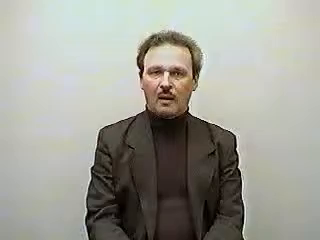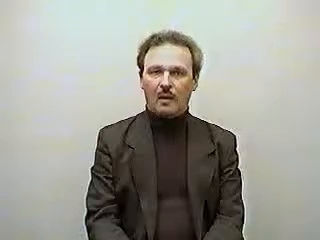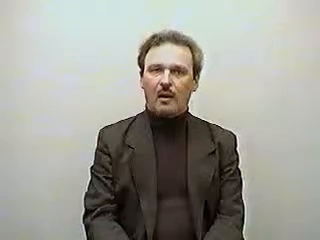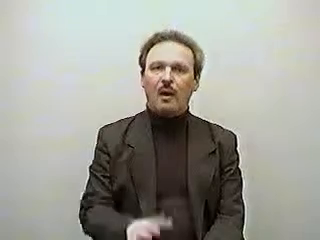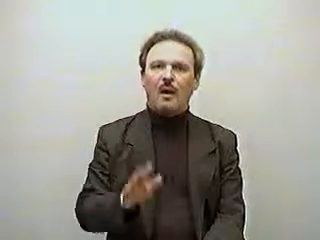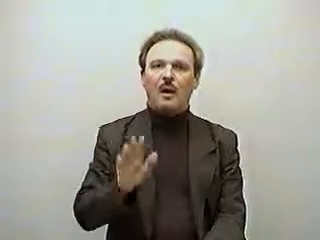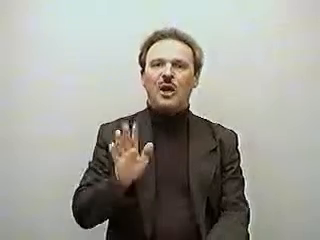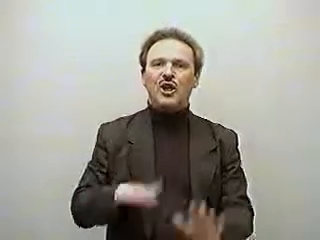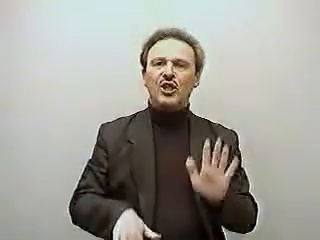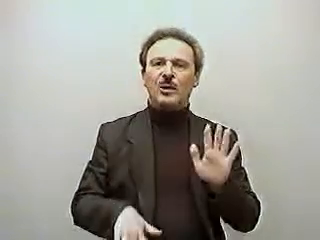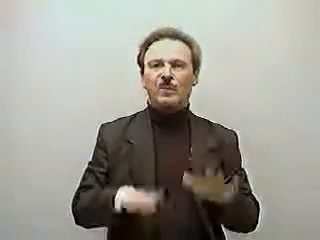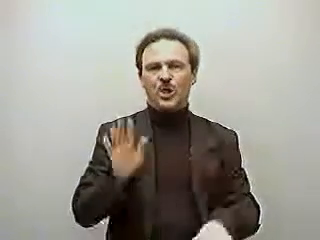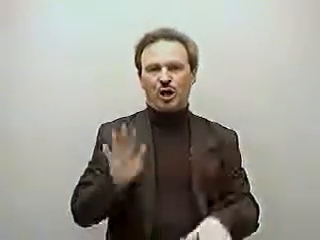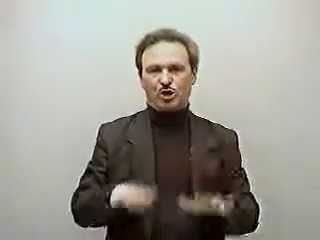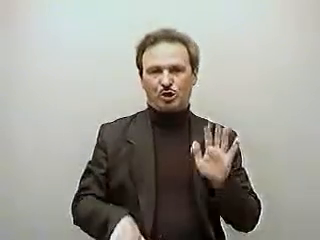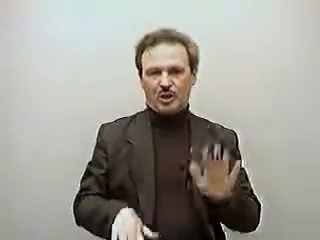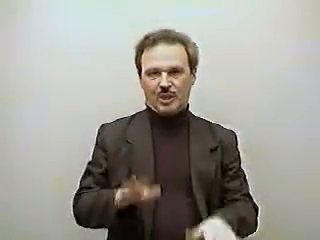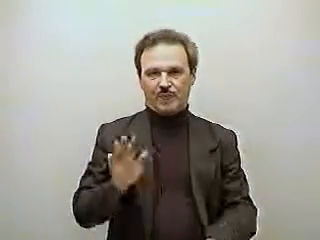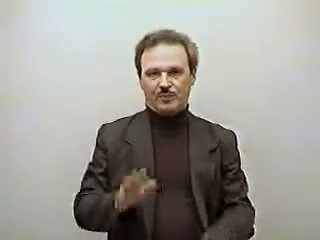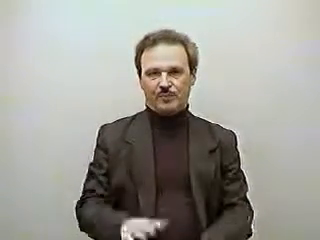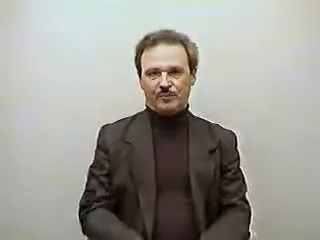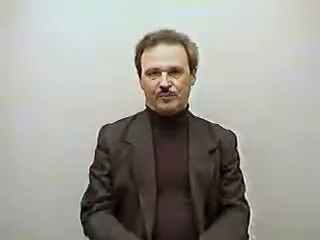небрежный